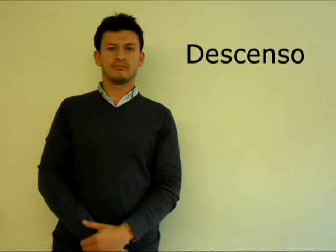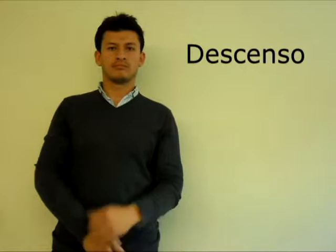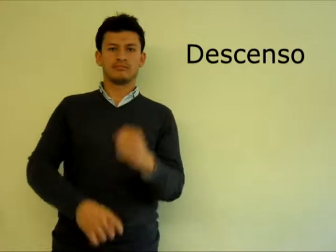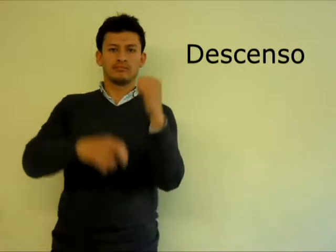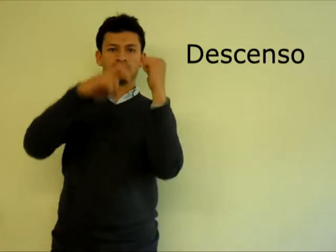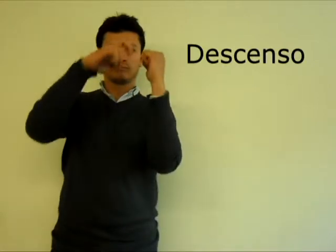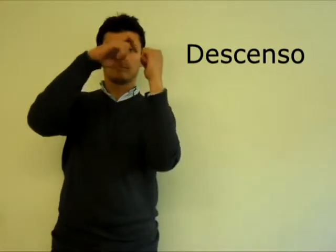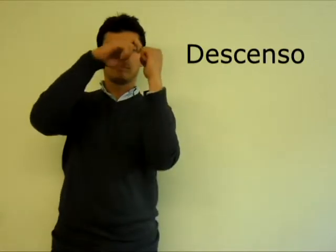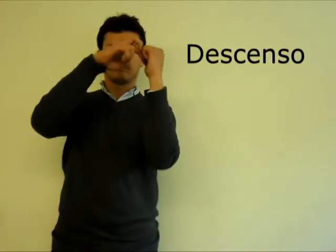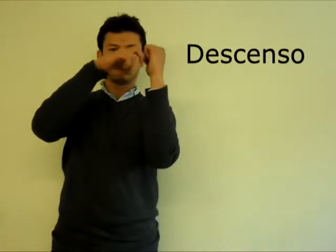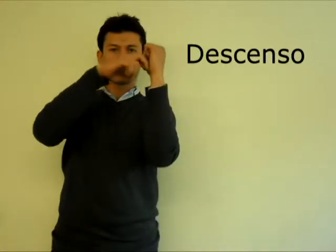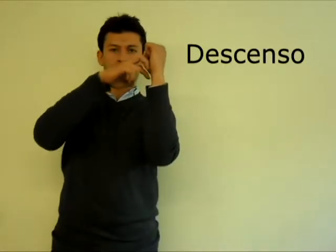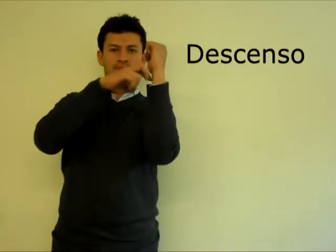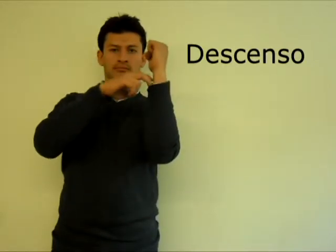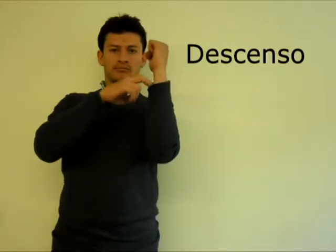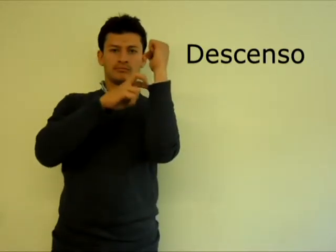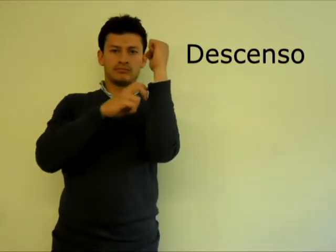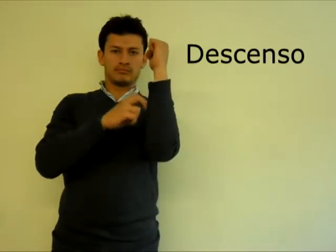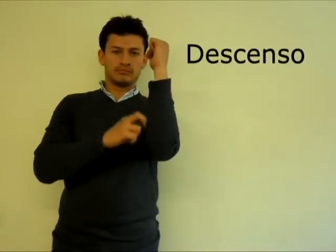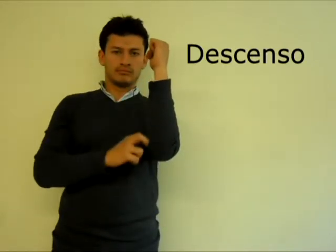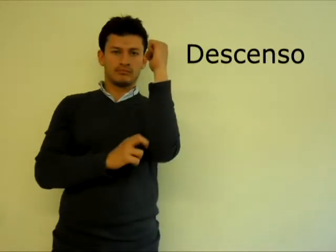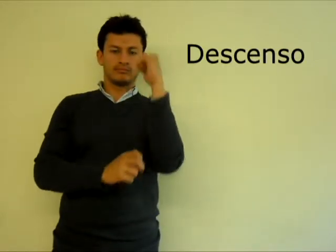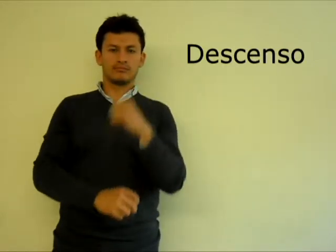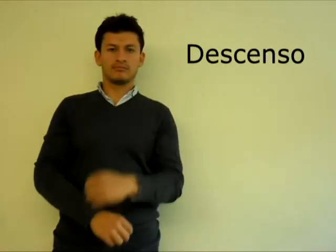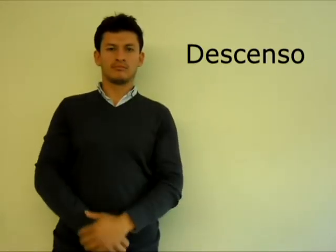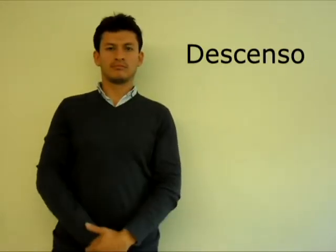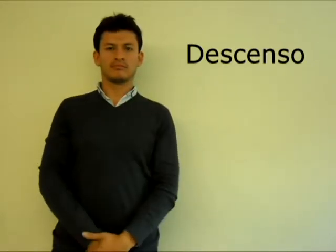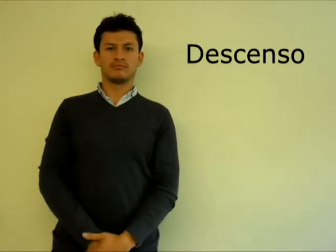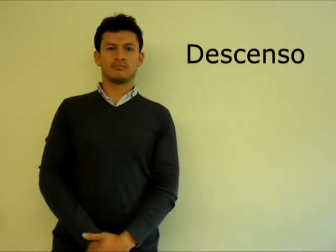Descenso